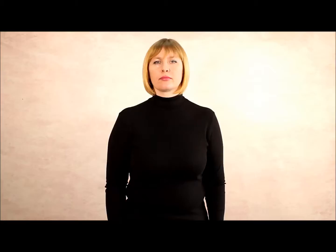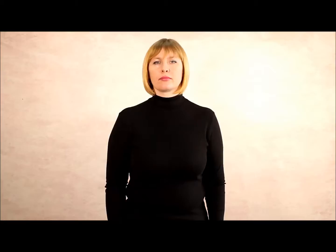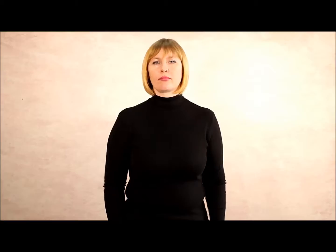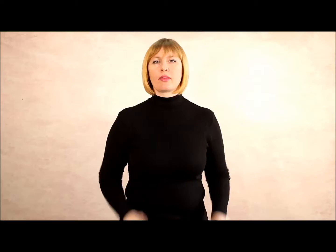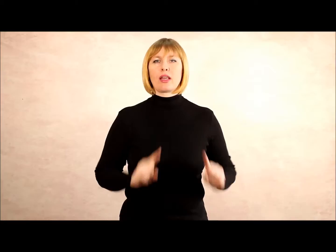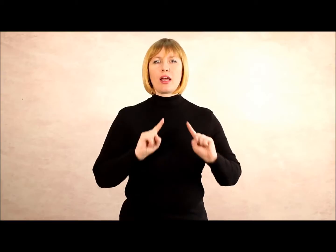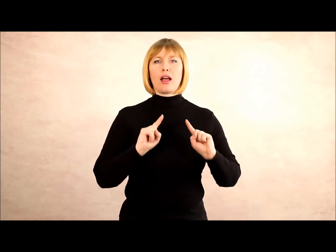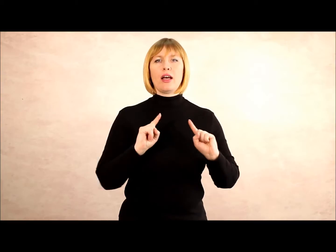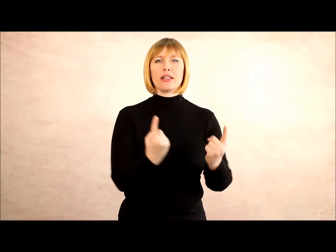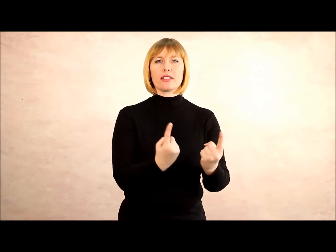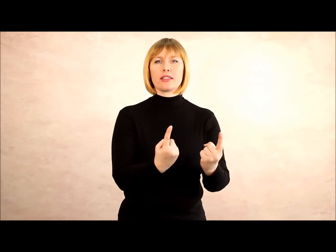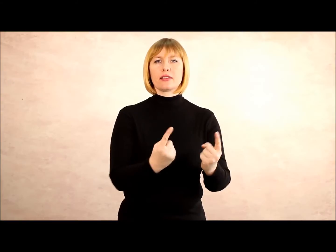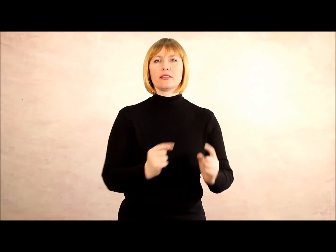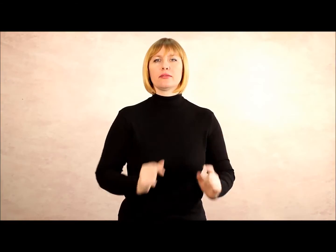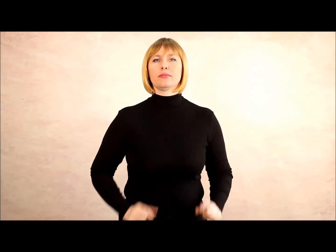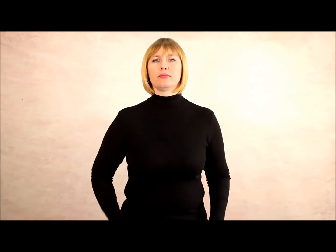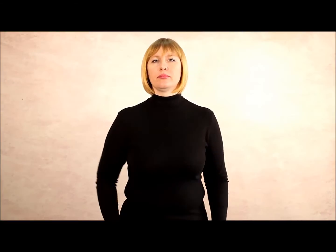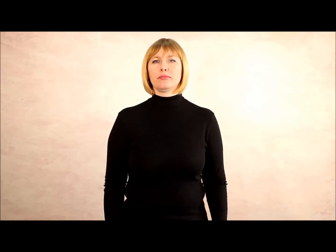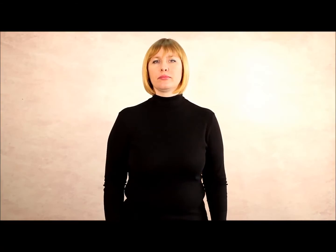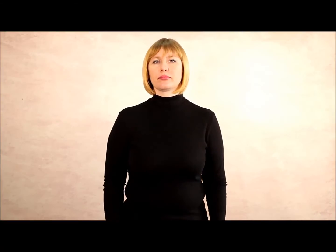Arest